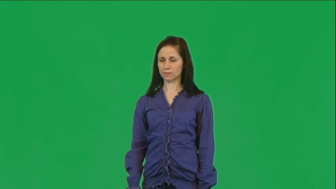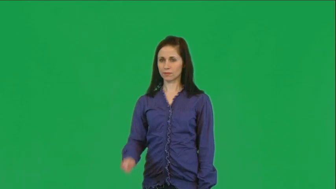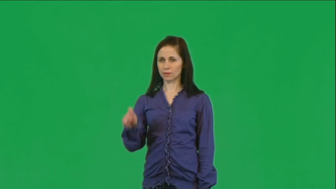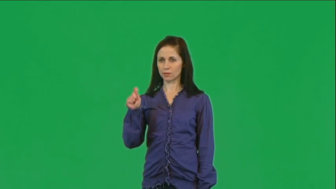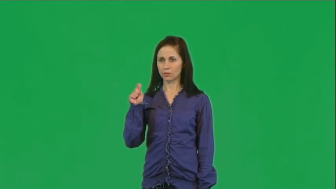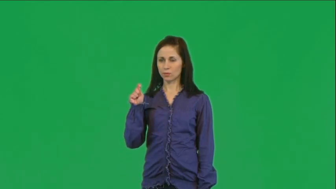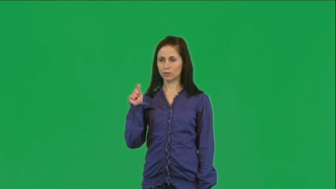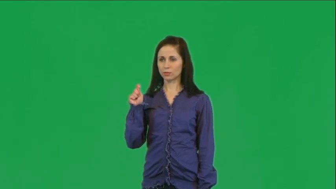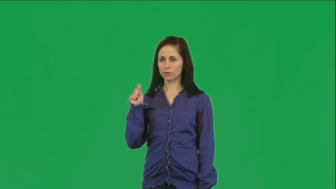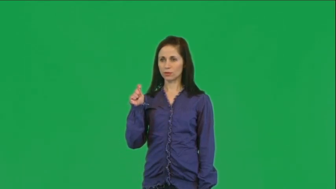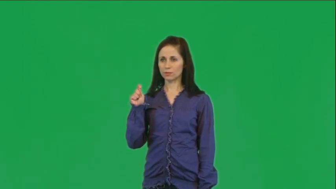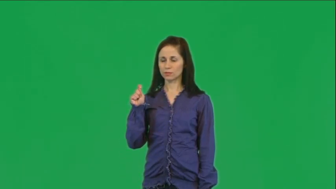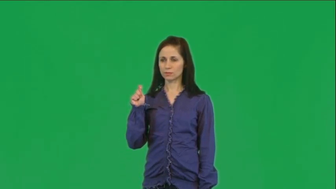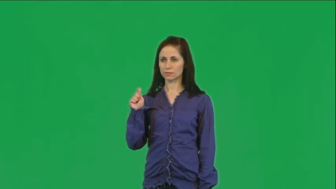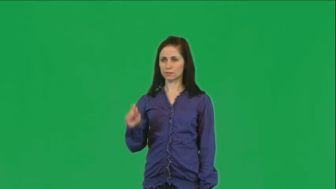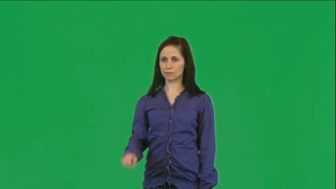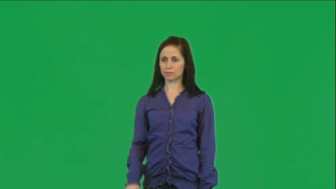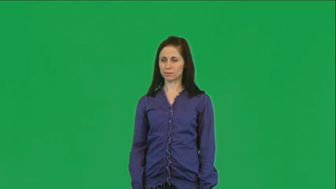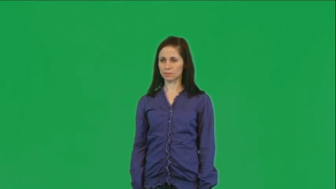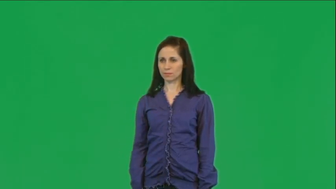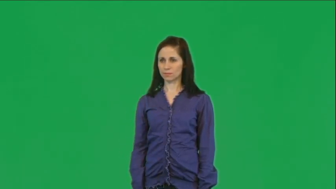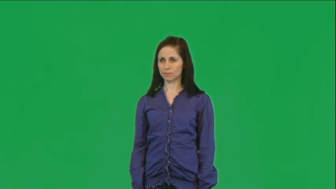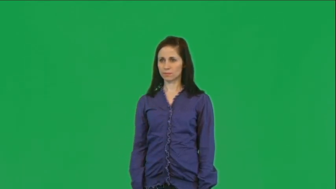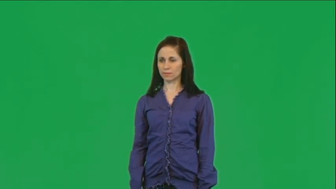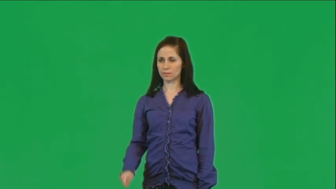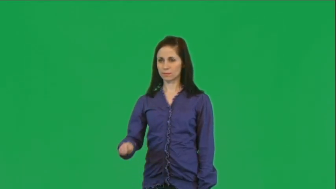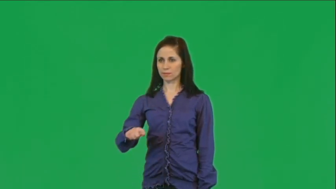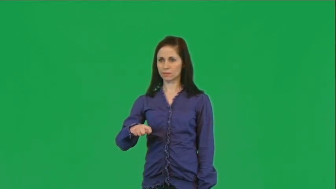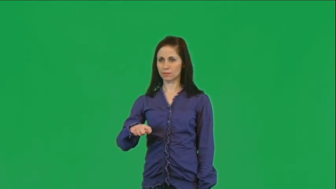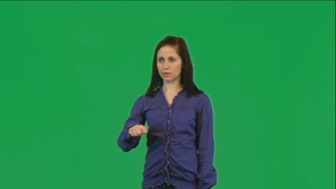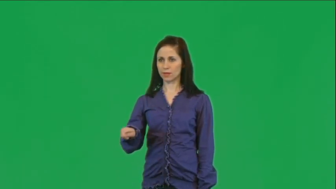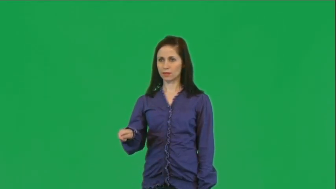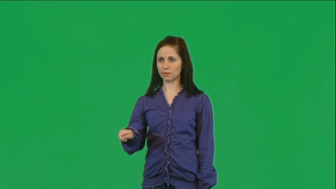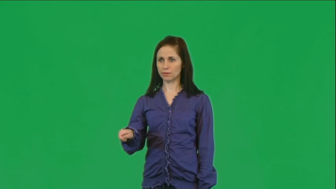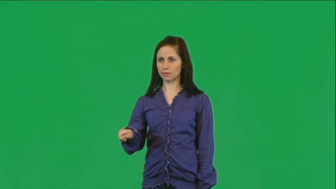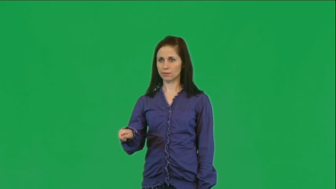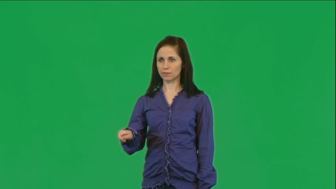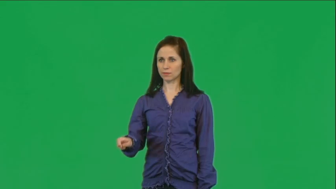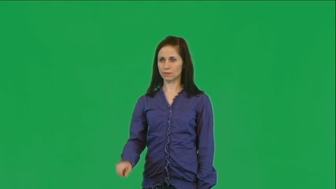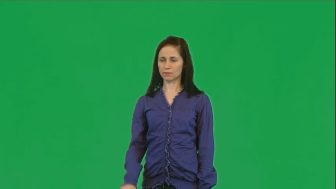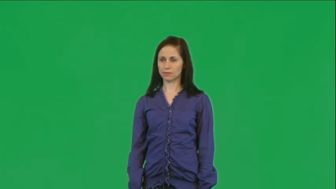kran